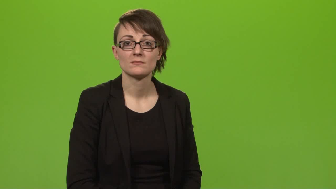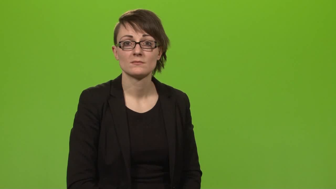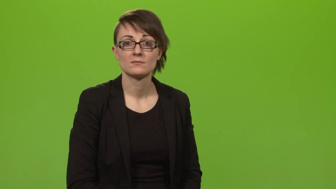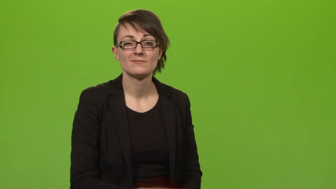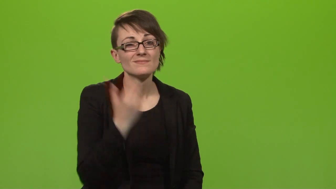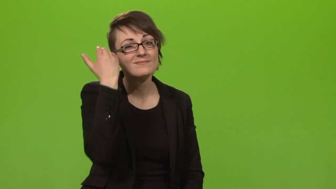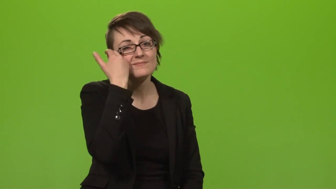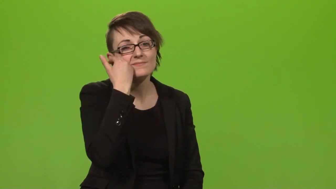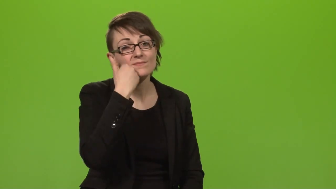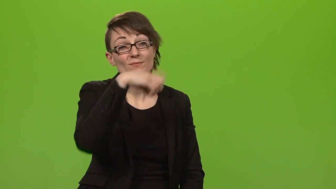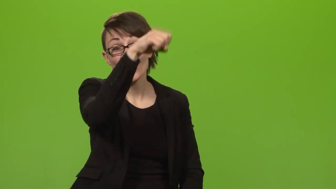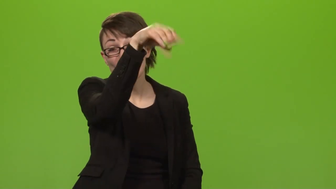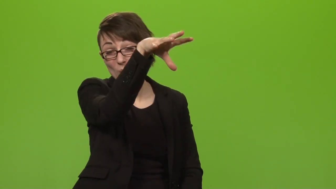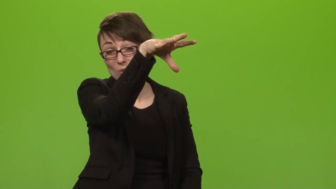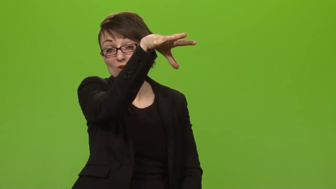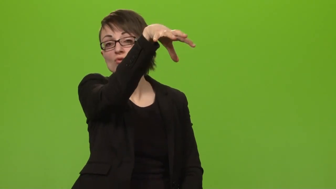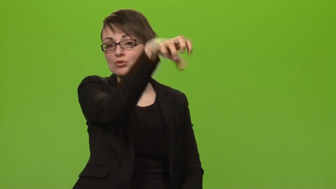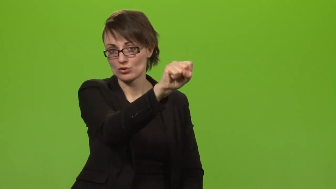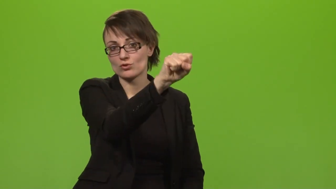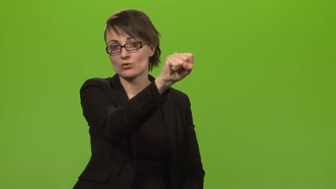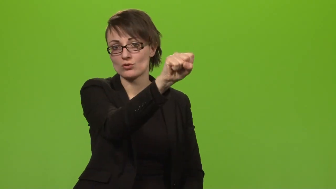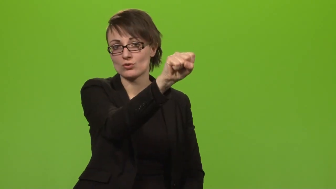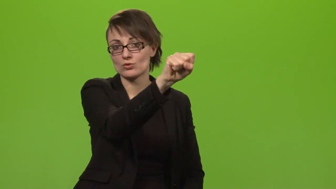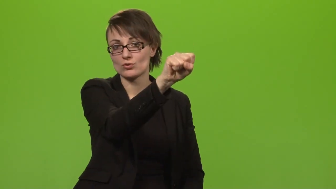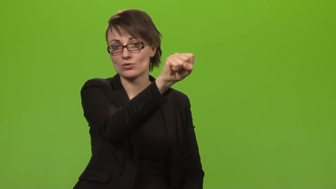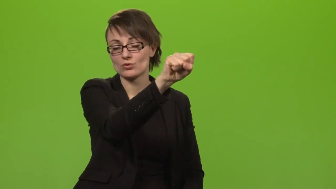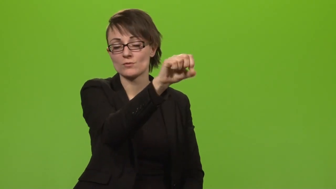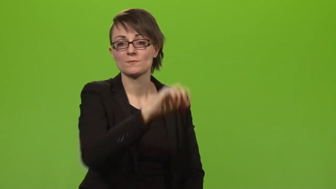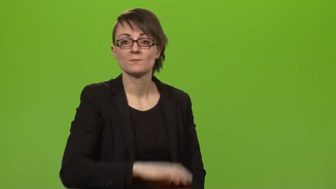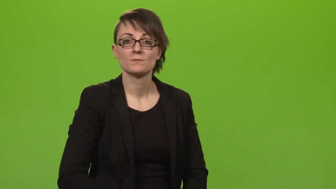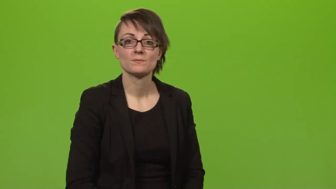slökkva